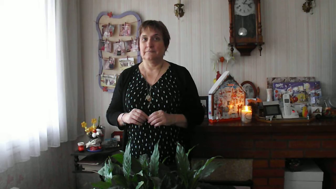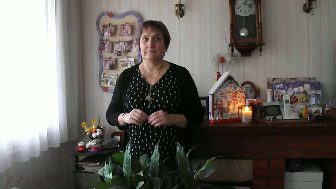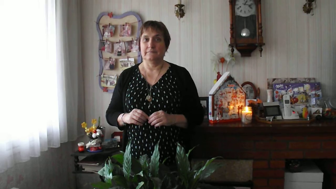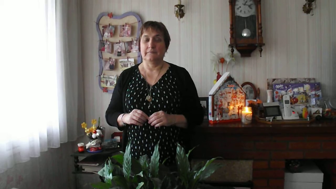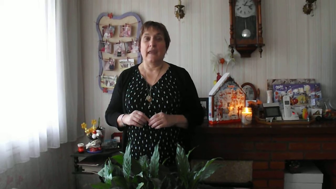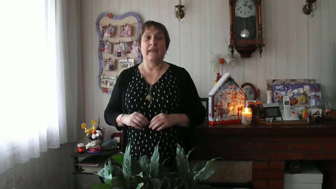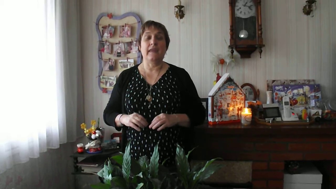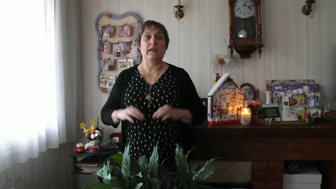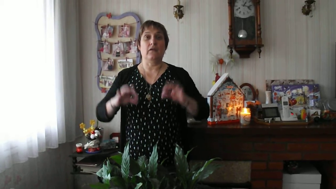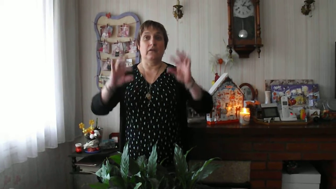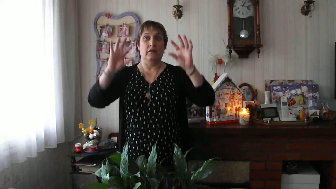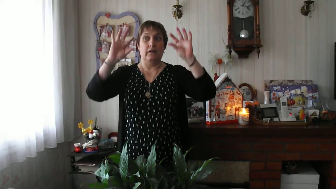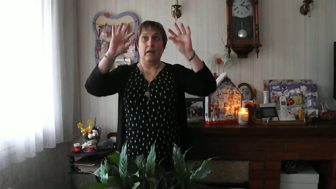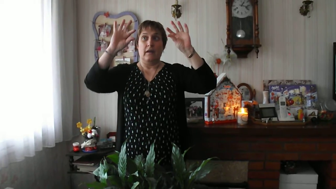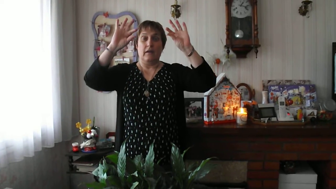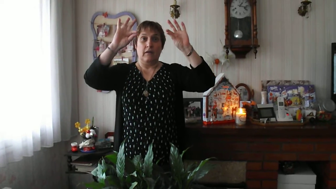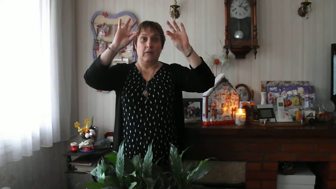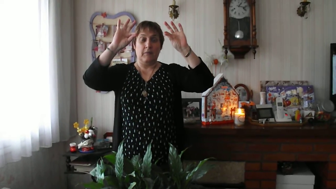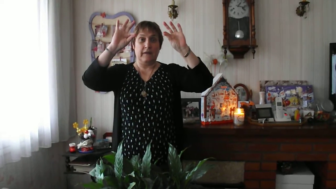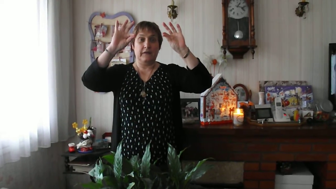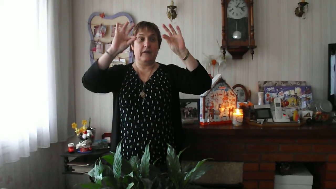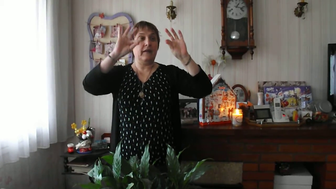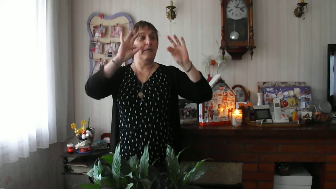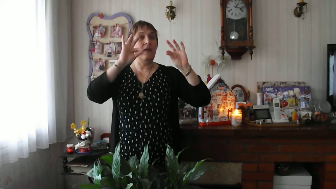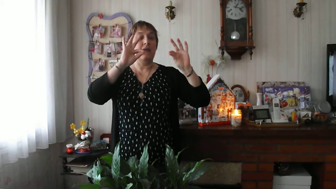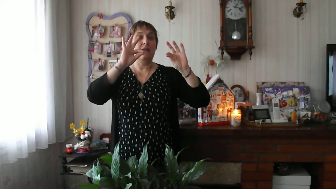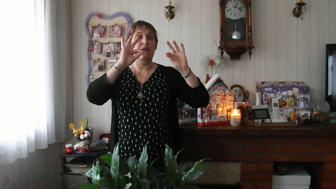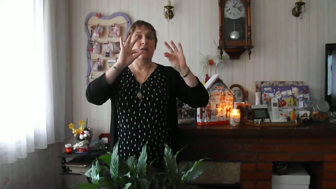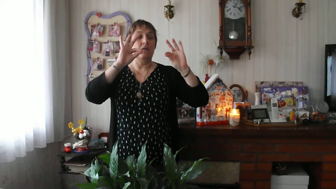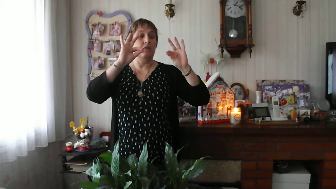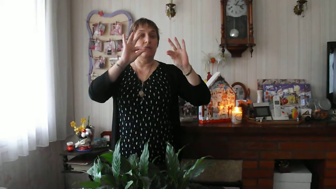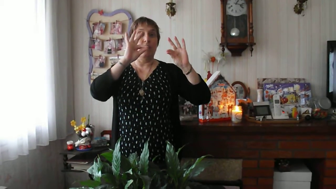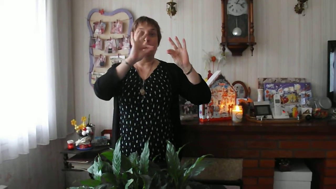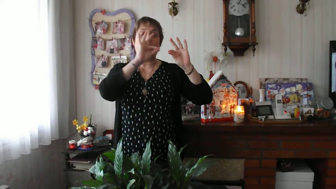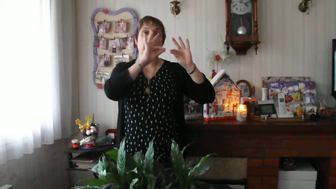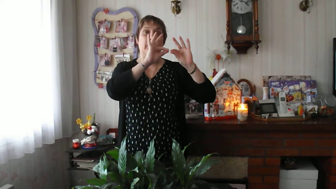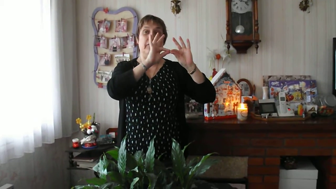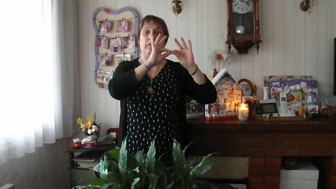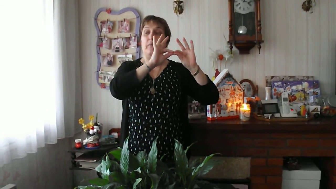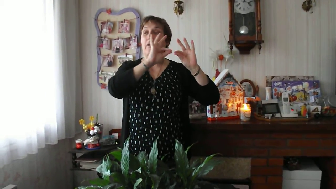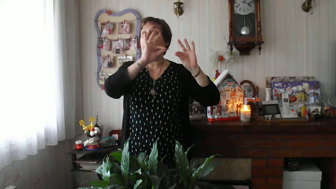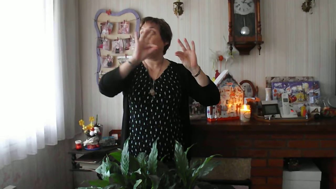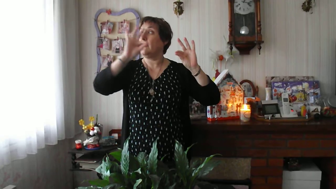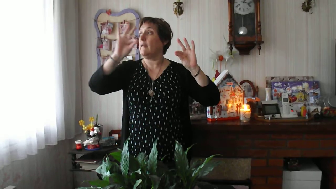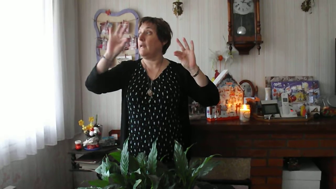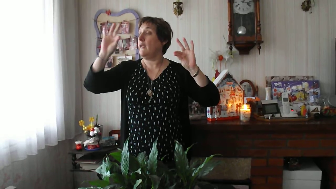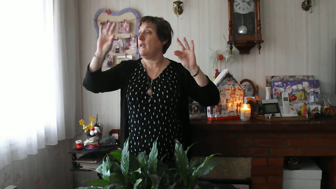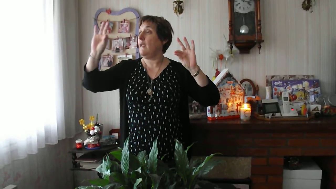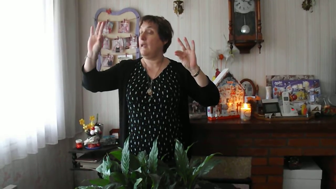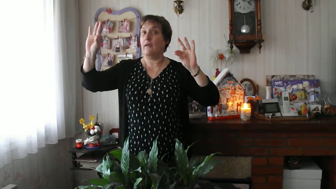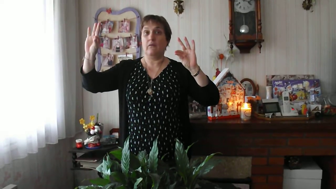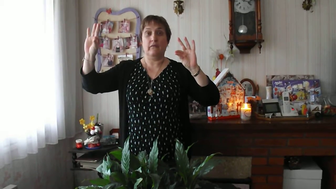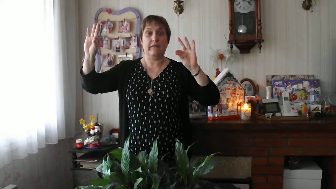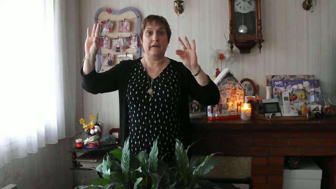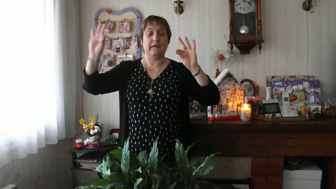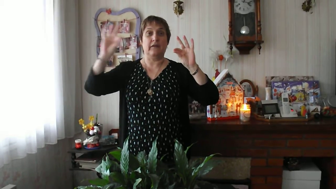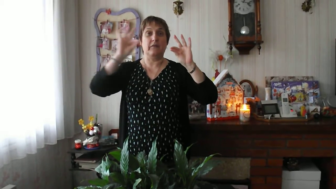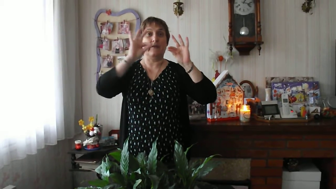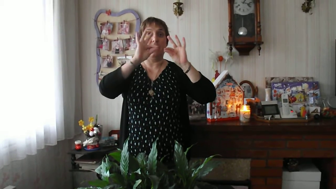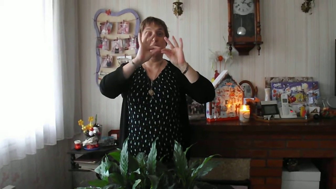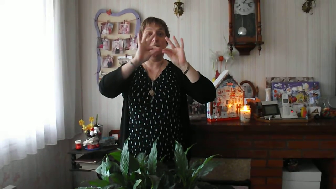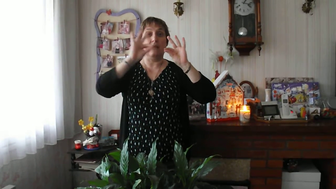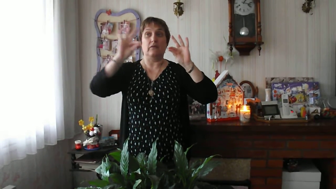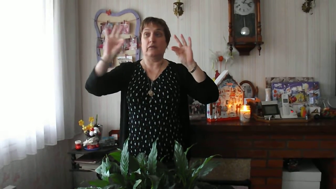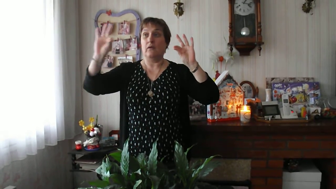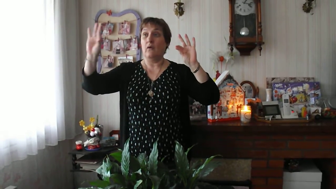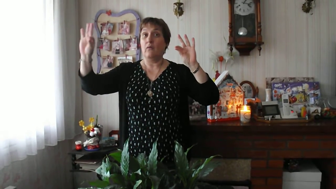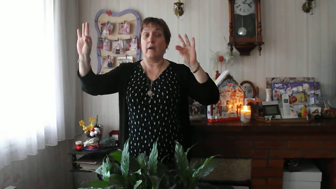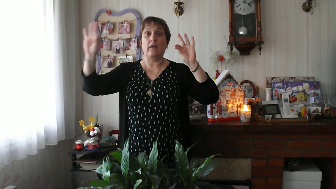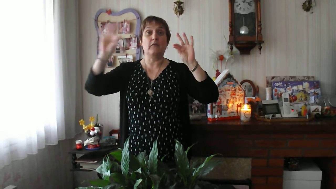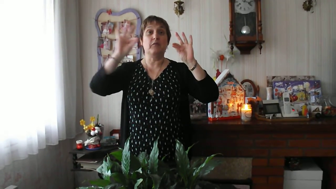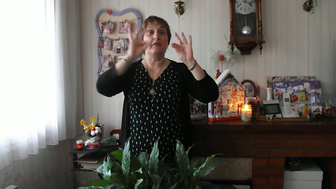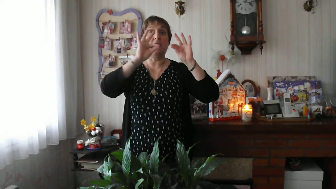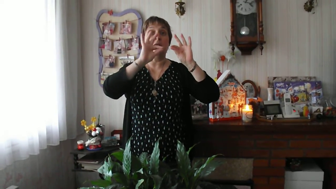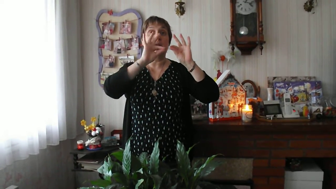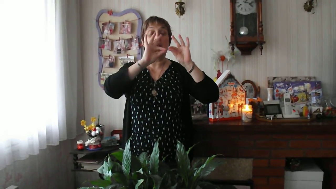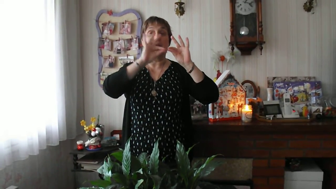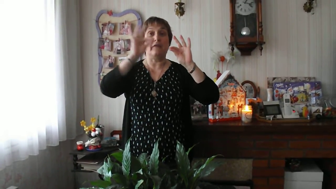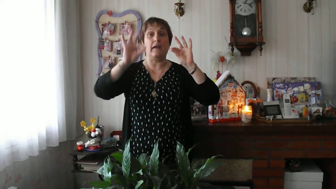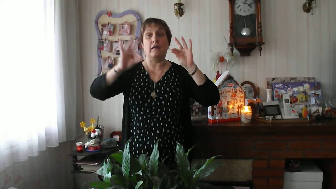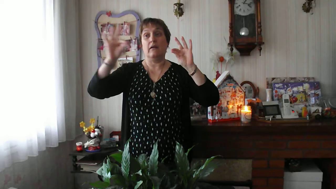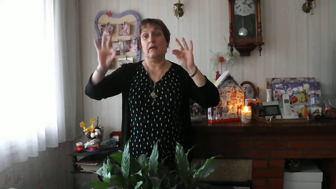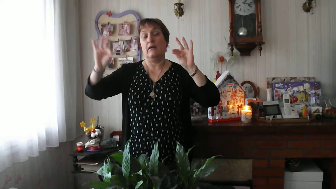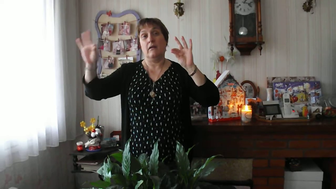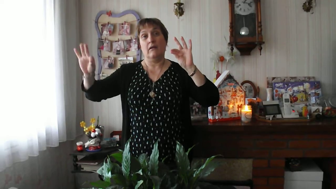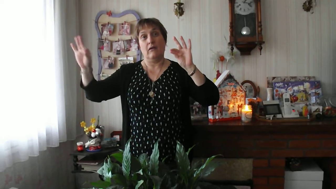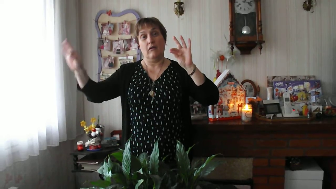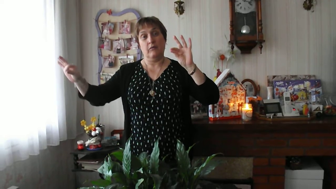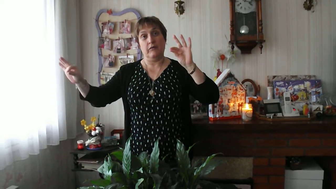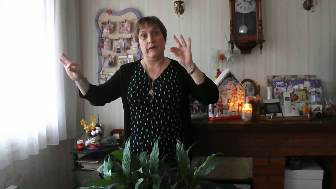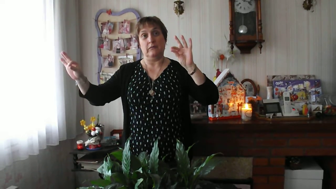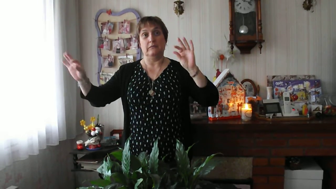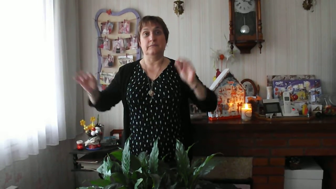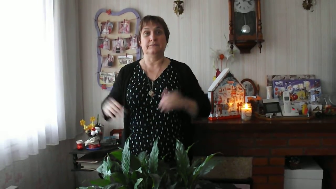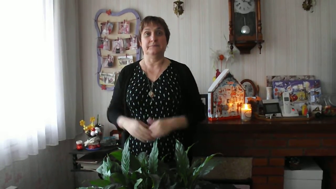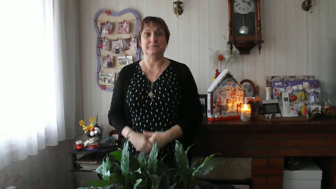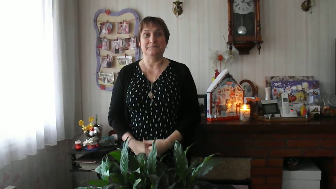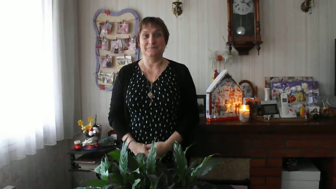Guirlande